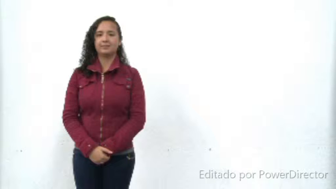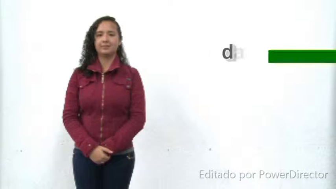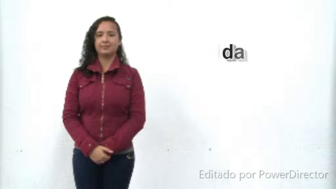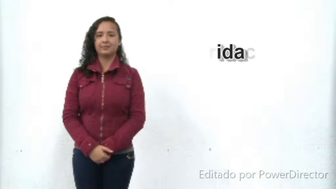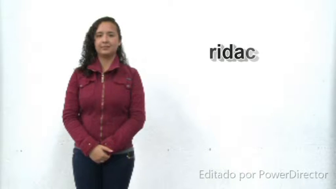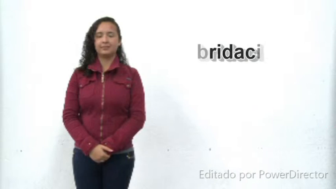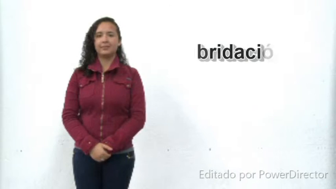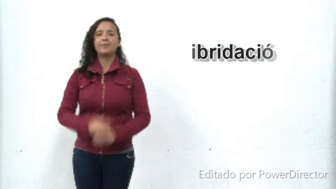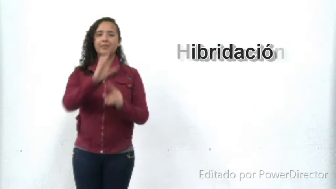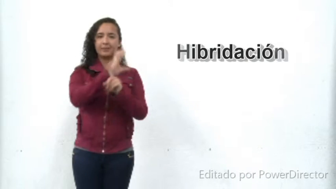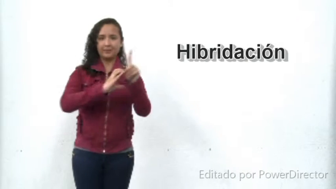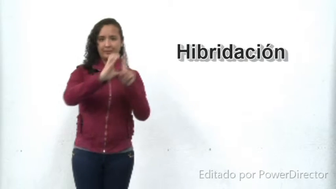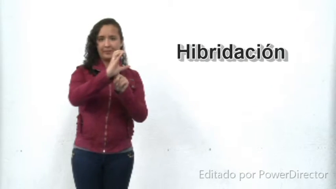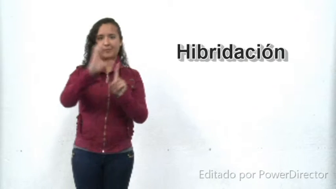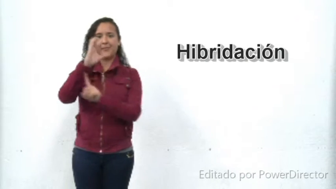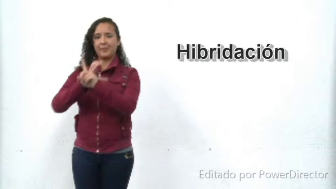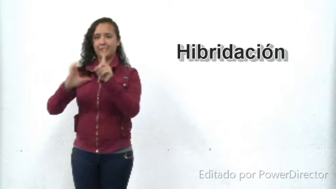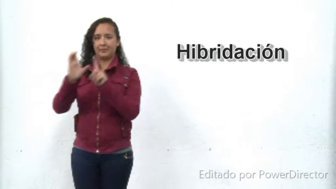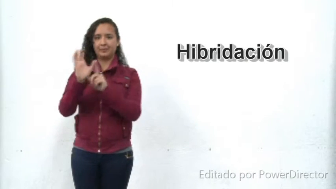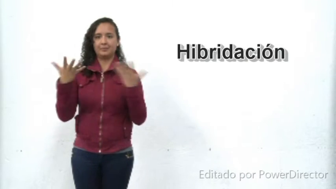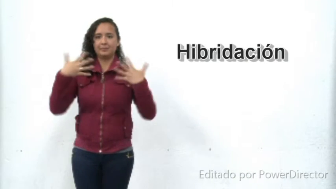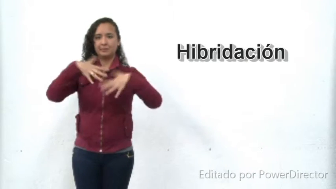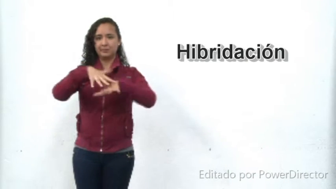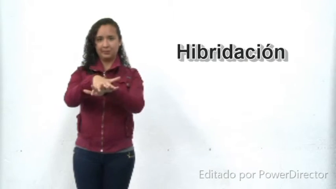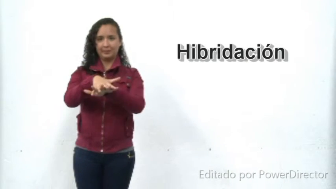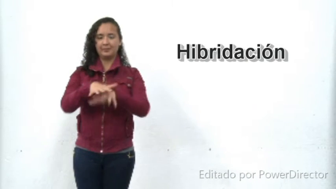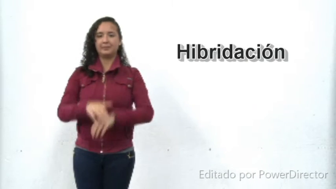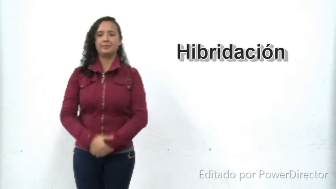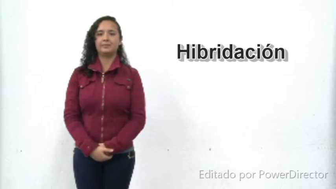Hibridación